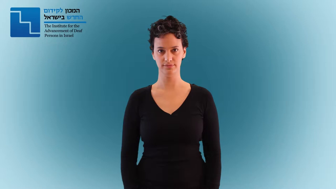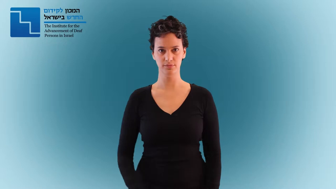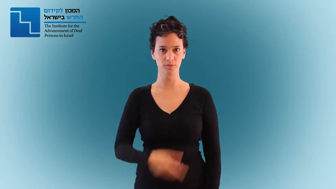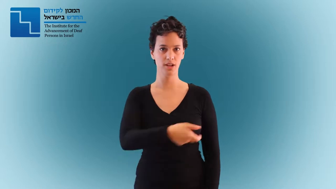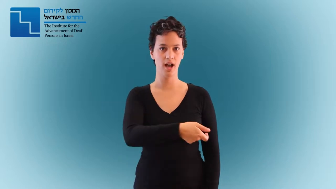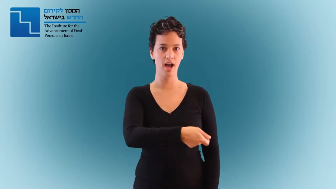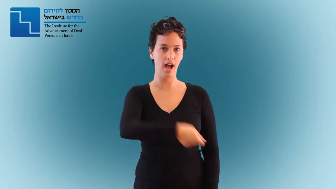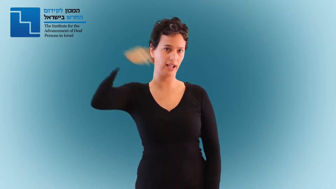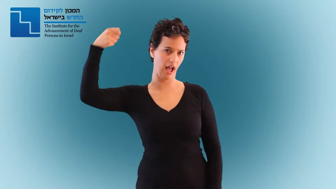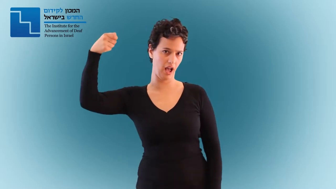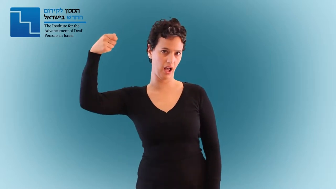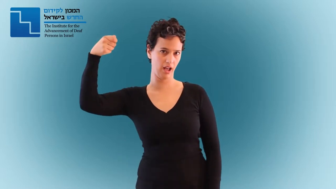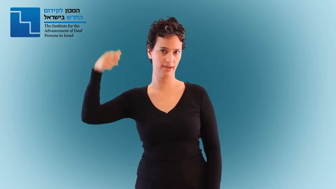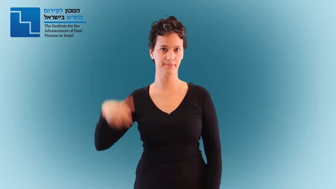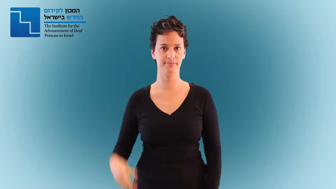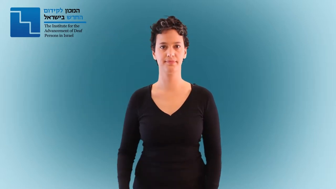לעקור